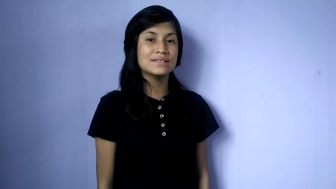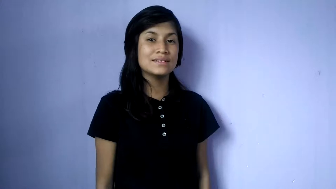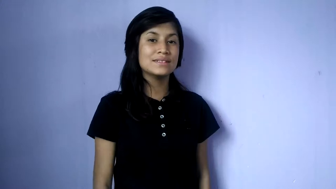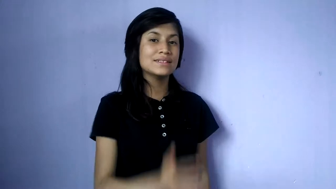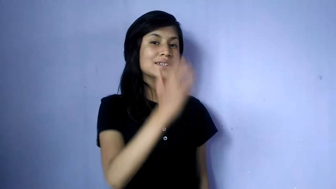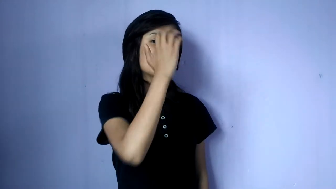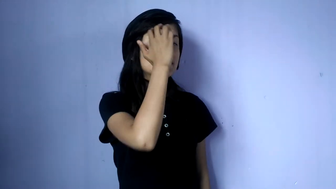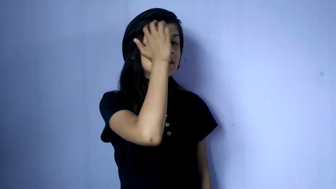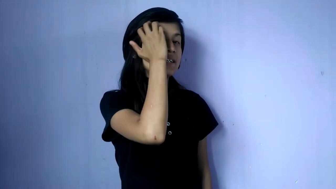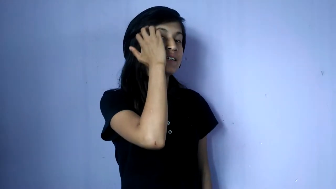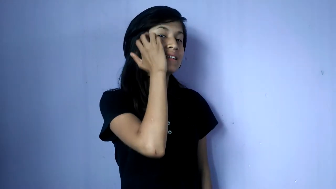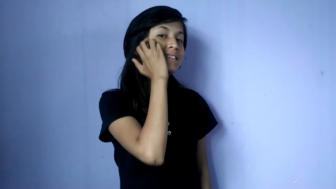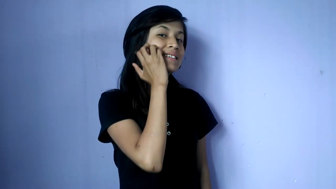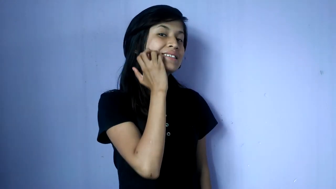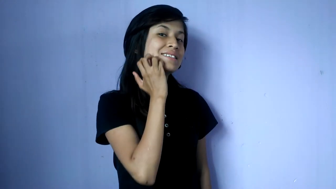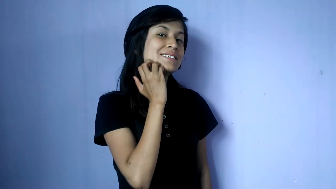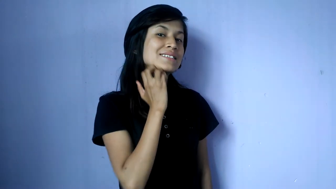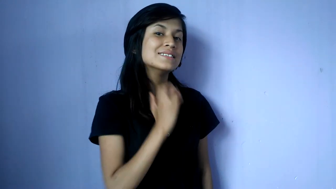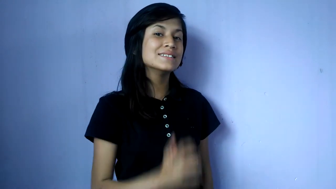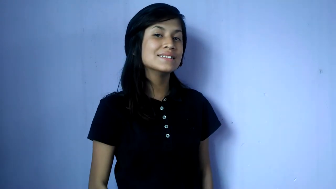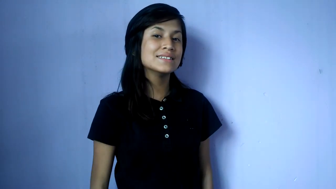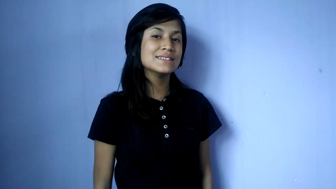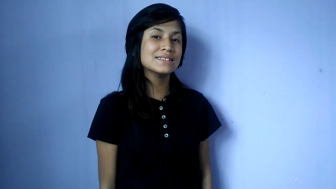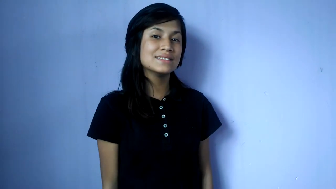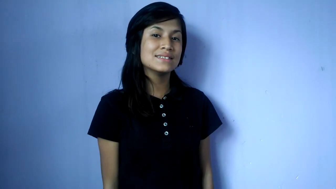LEON